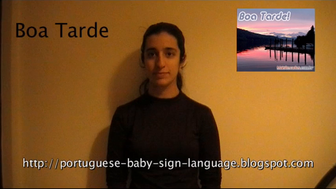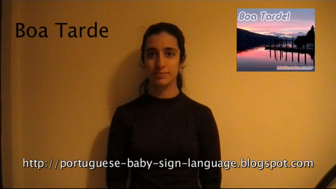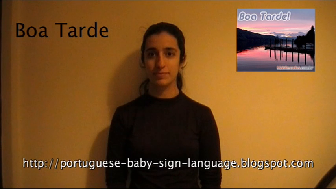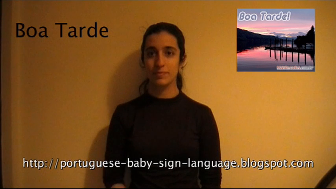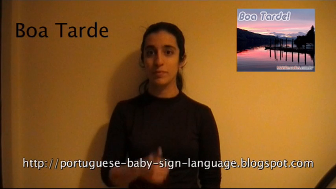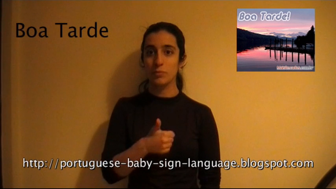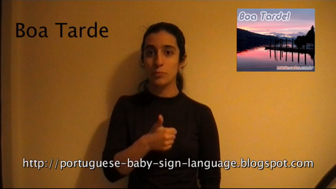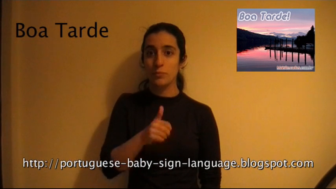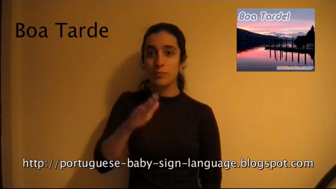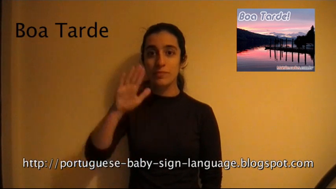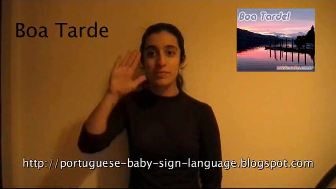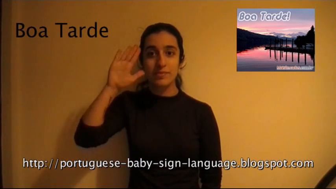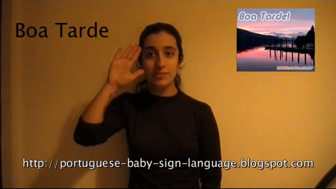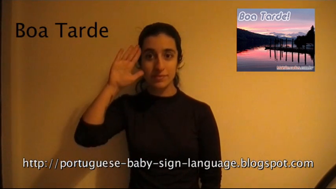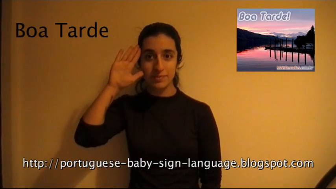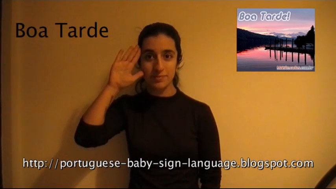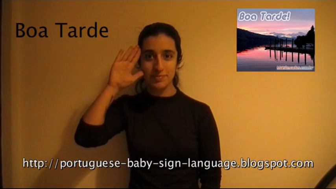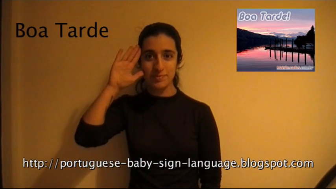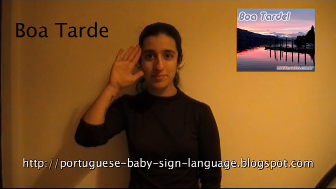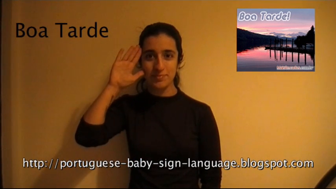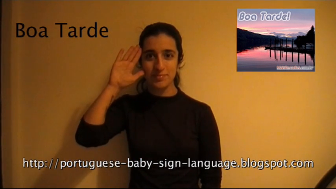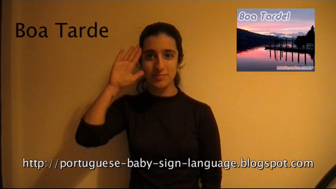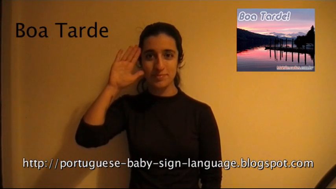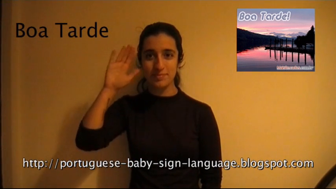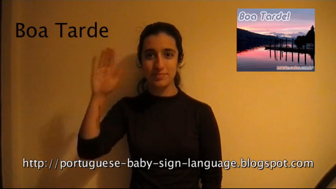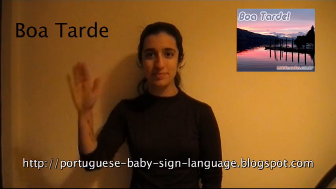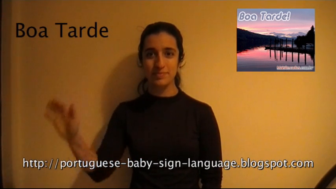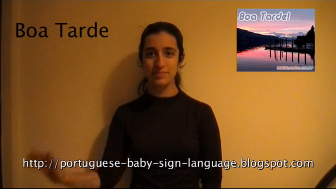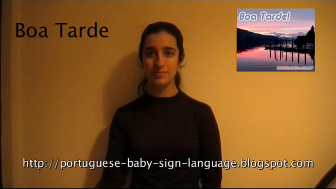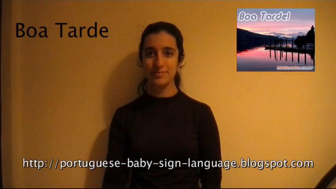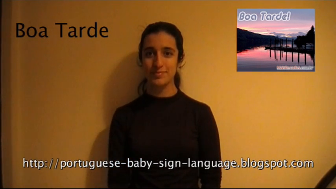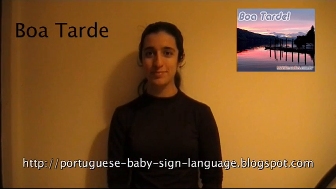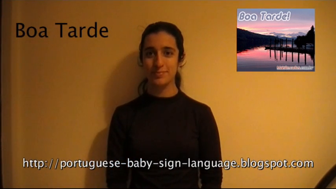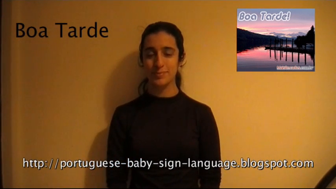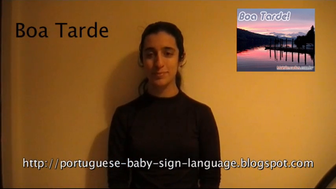Boa Tarde